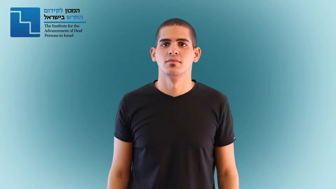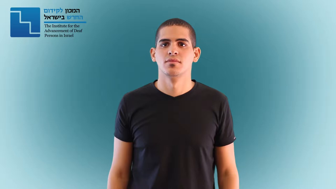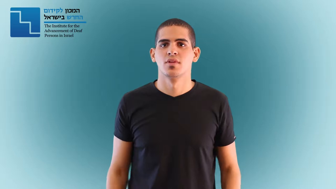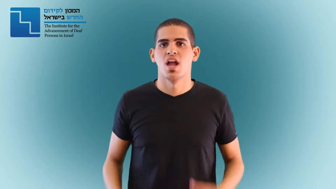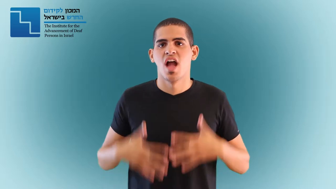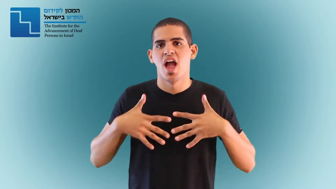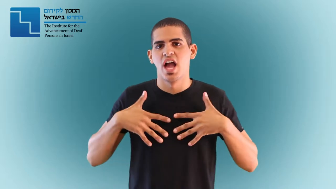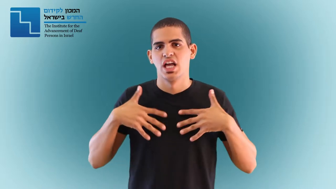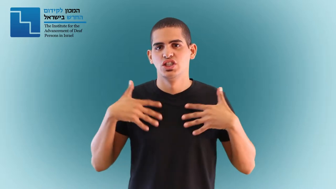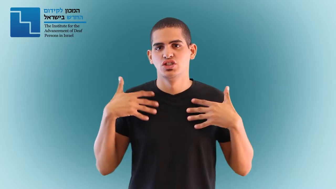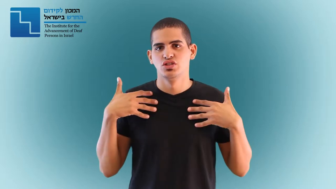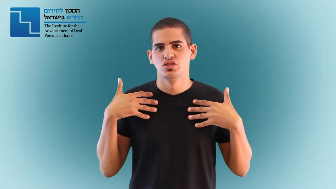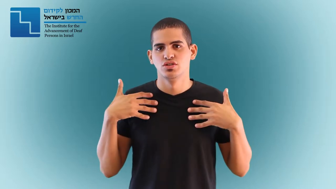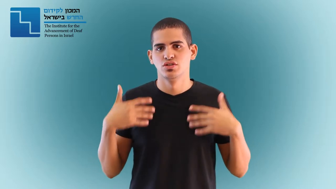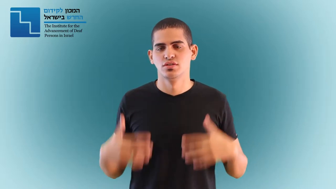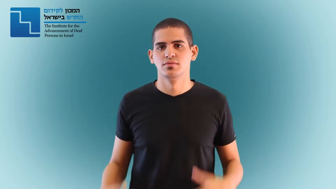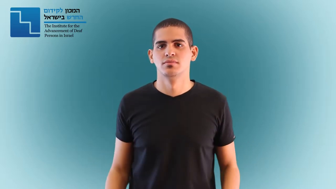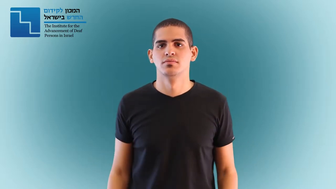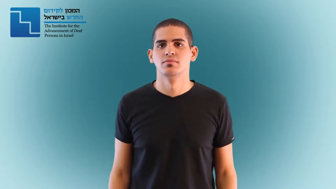רגש